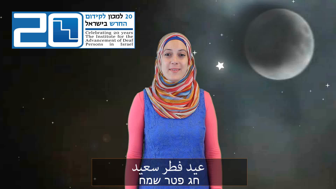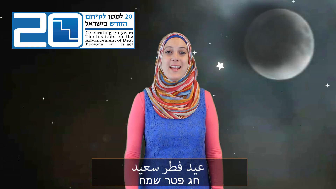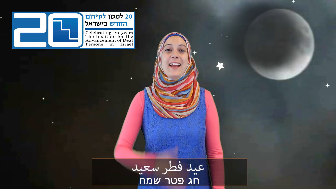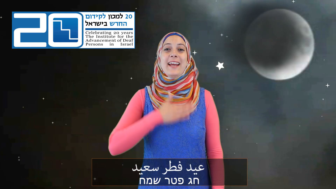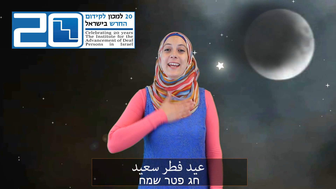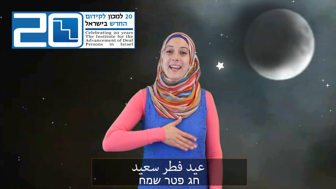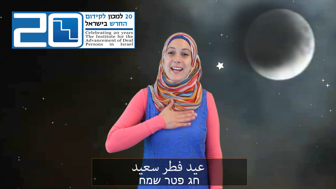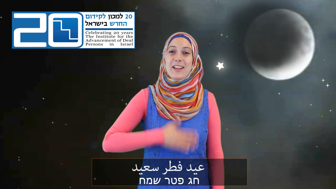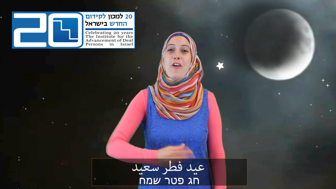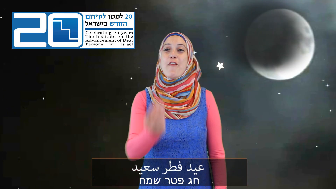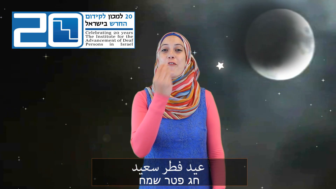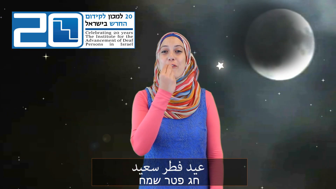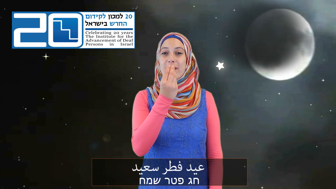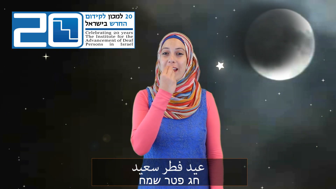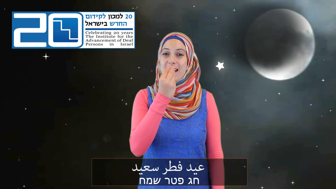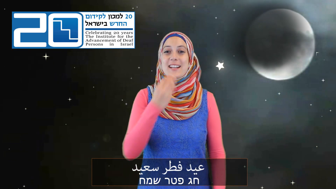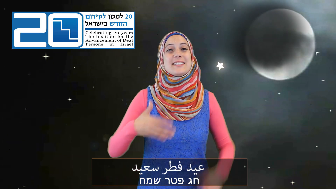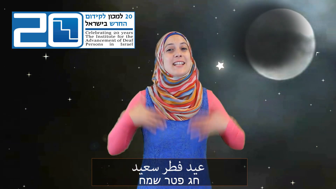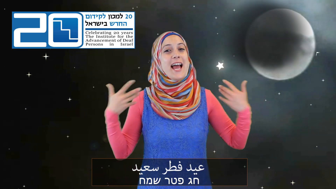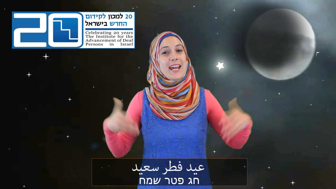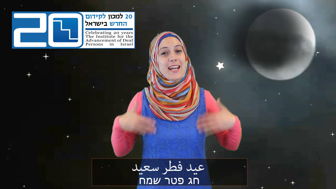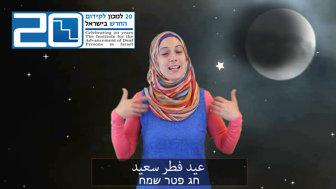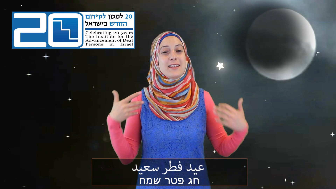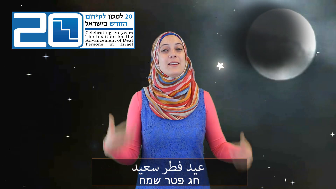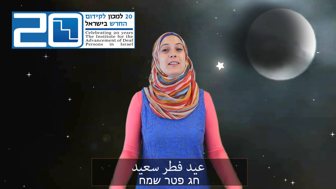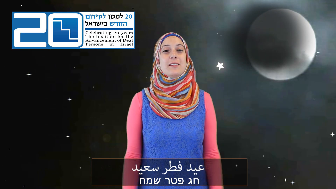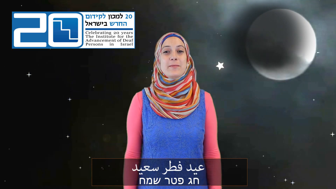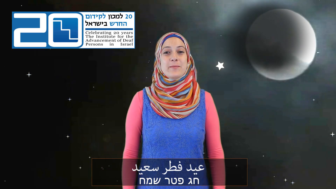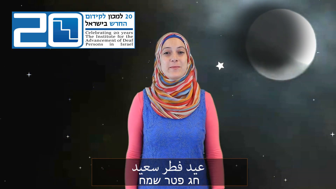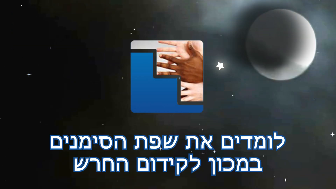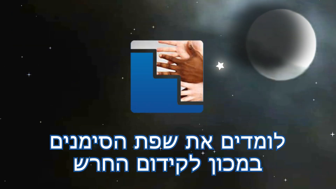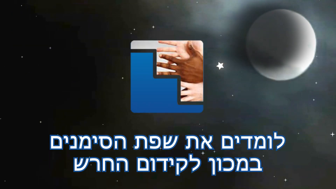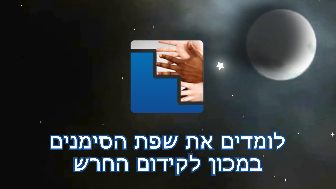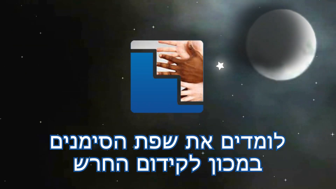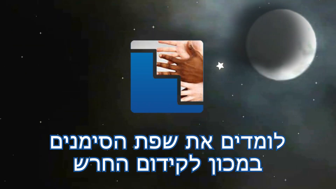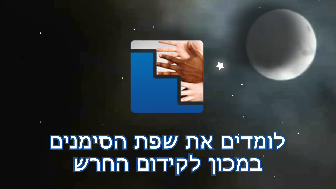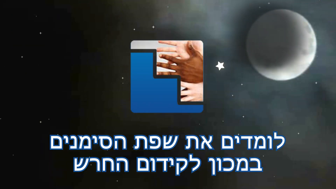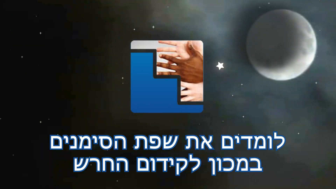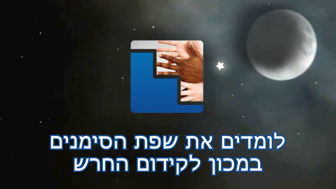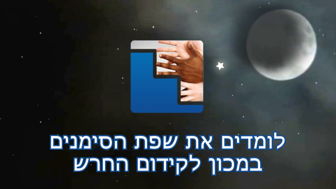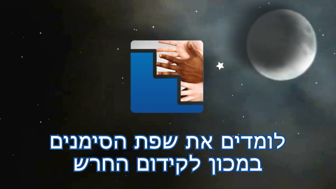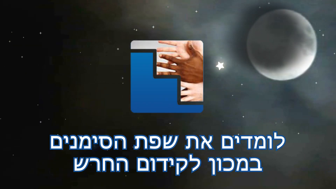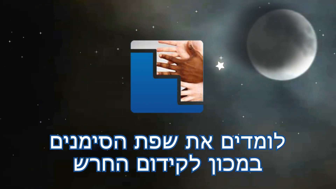חג פטר שמח